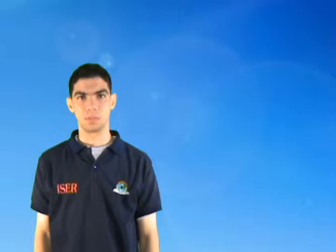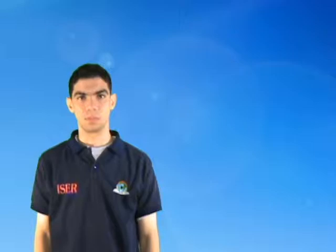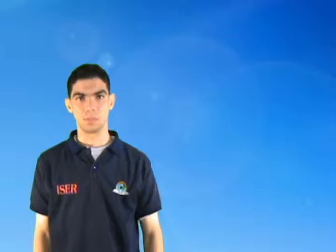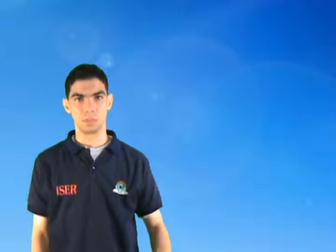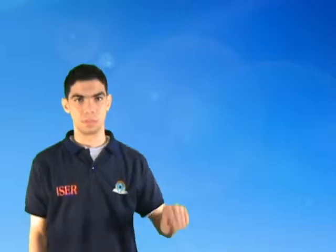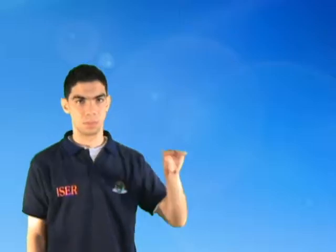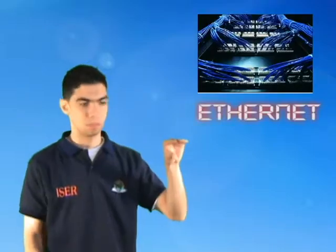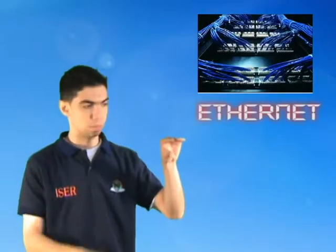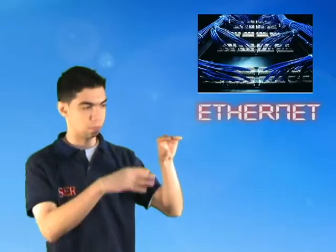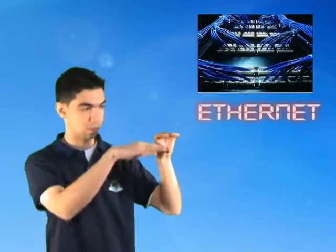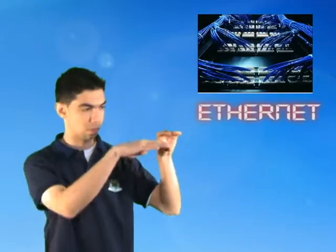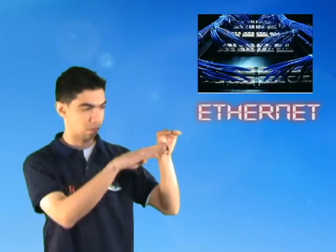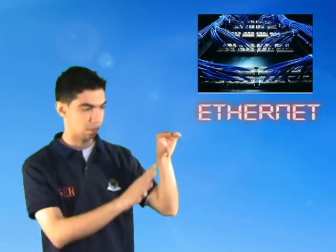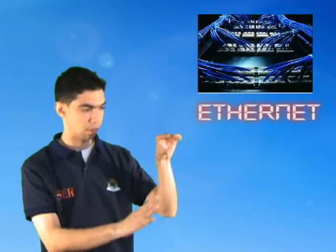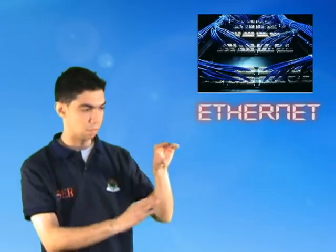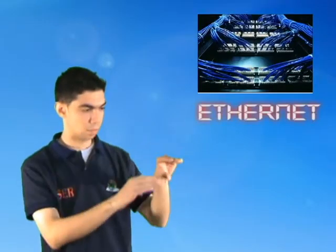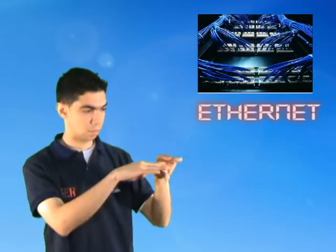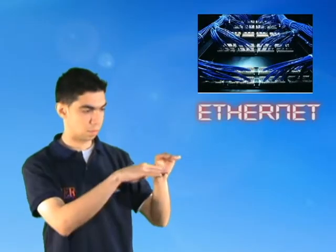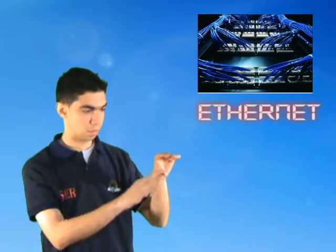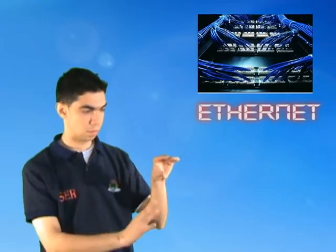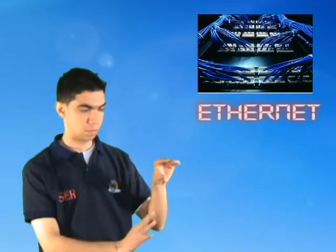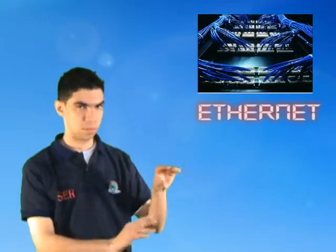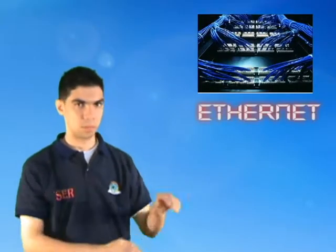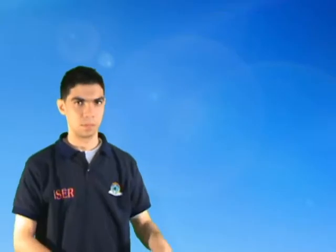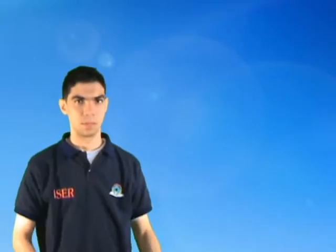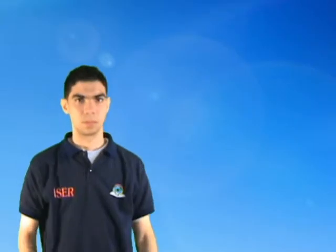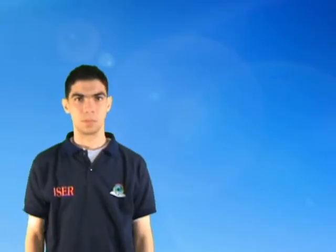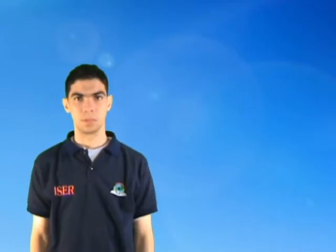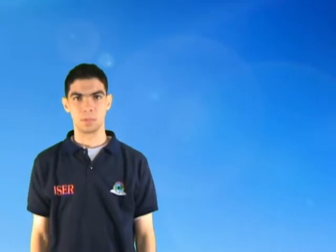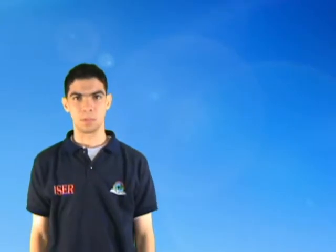ethernet